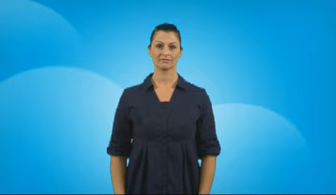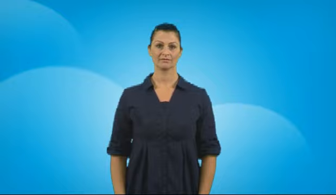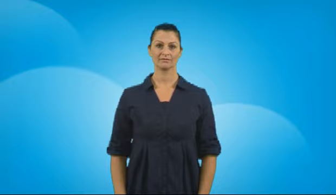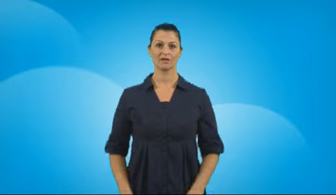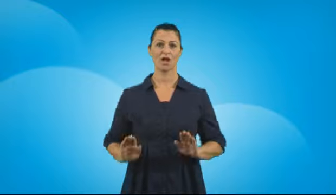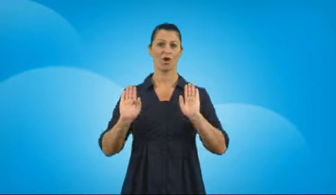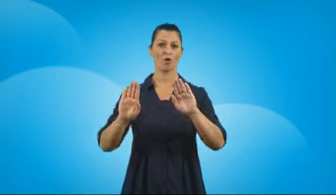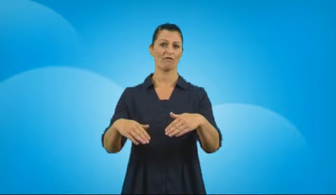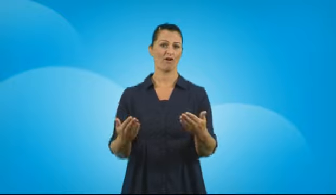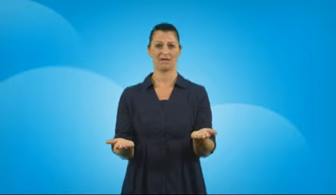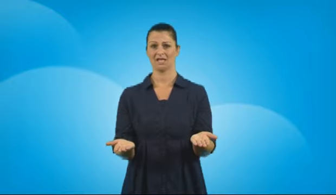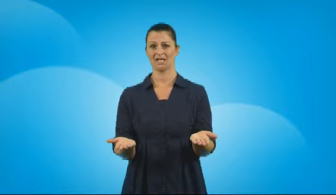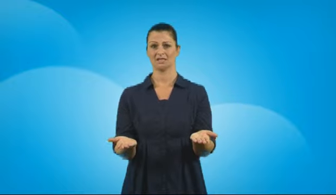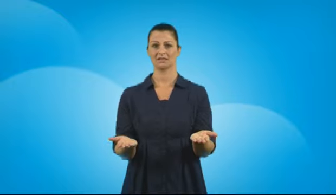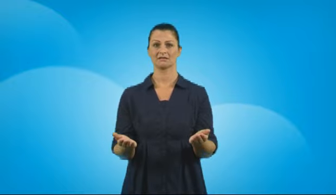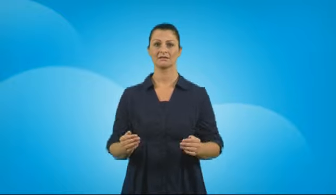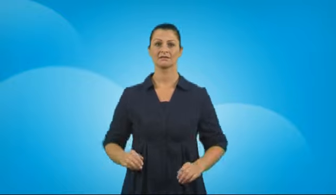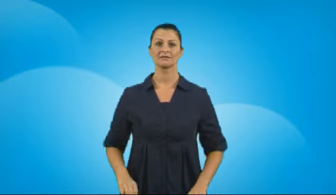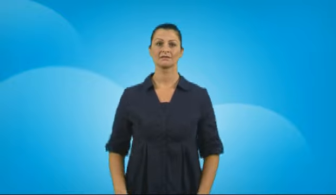Hová mész